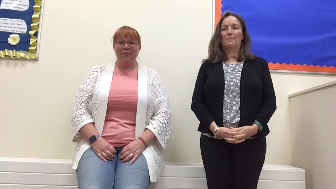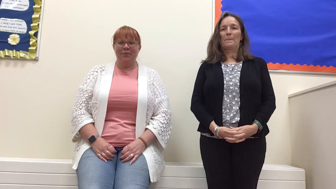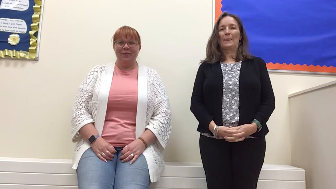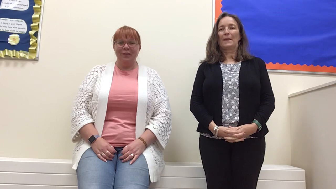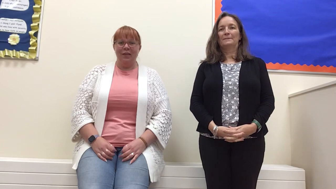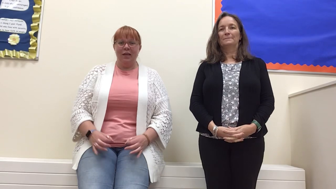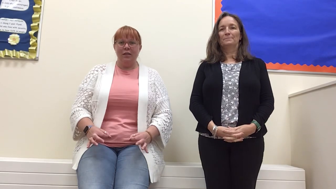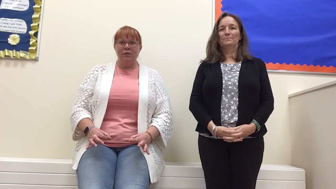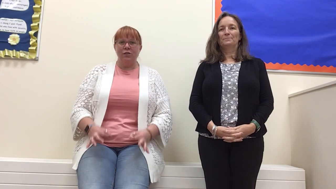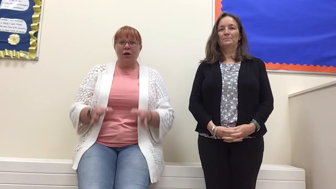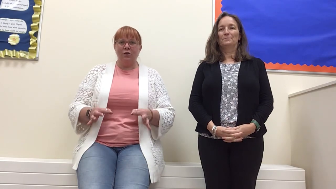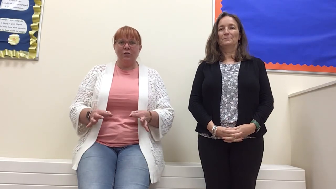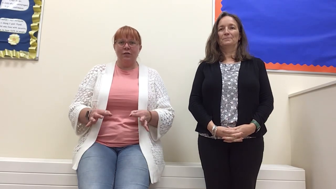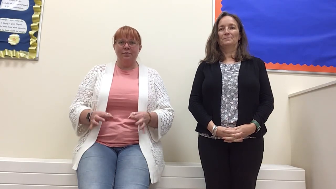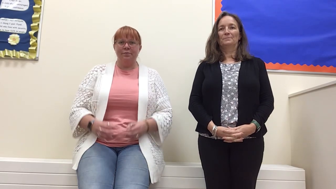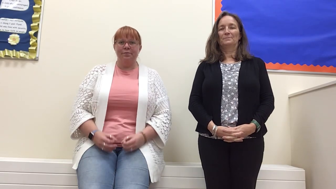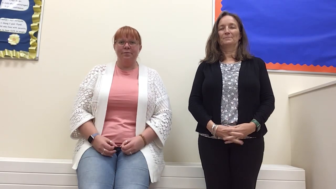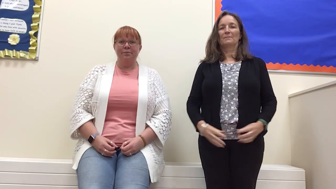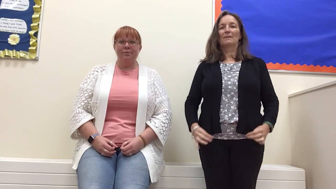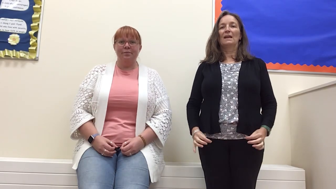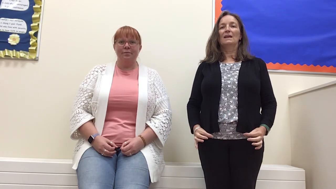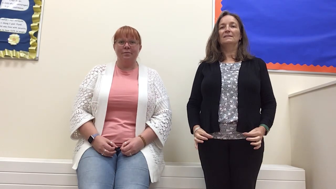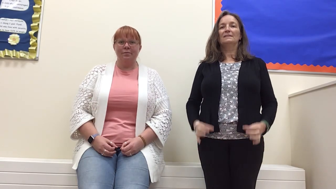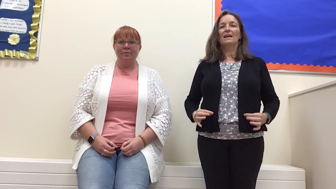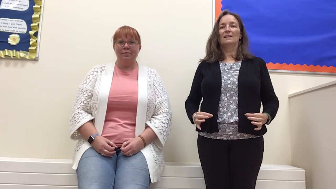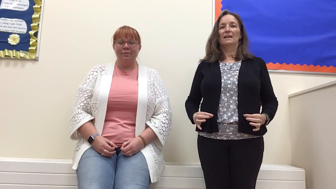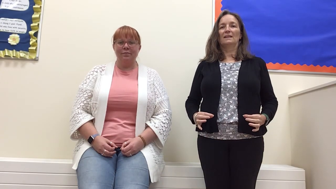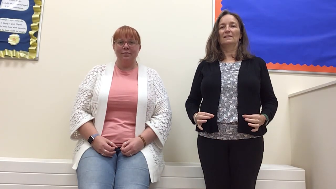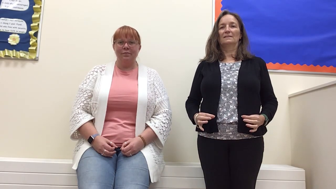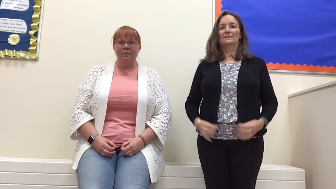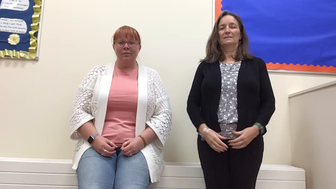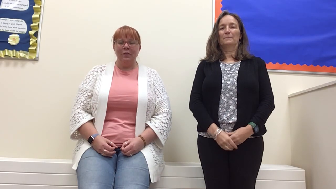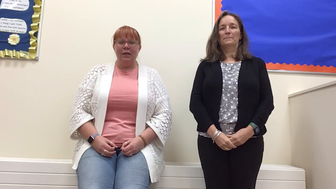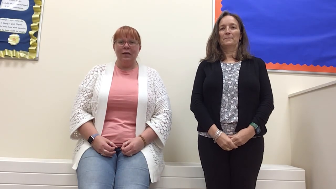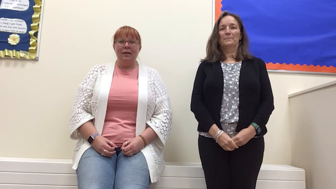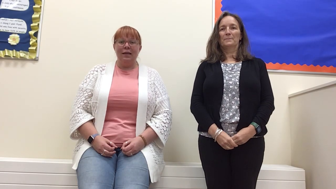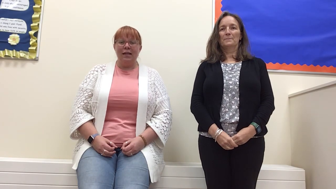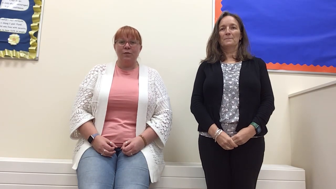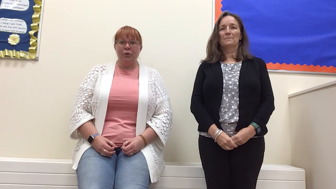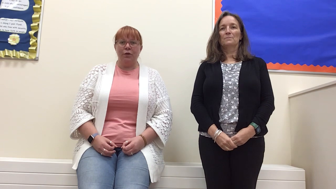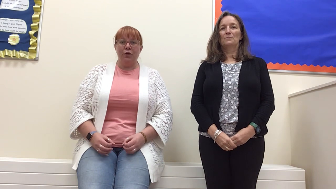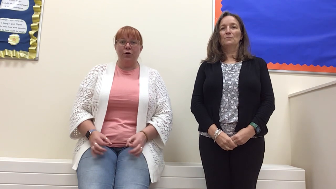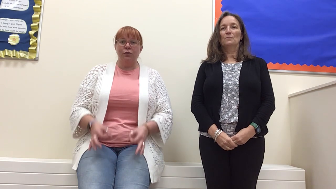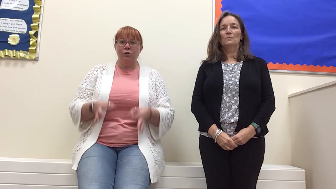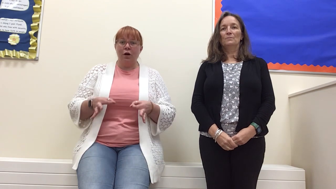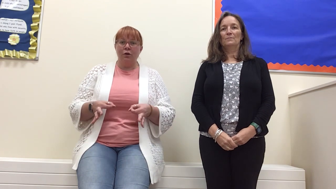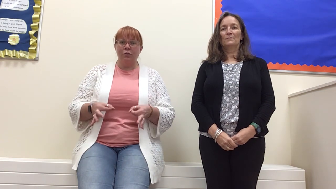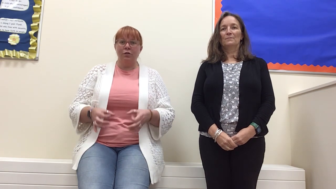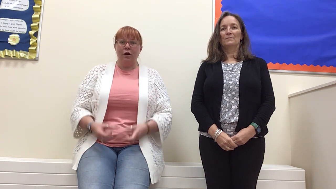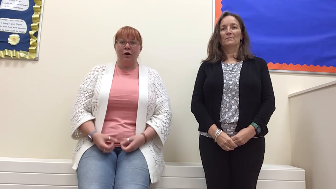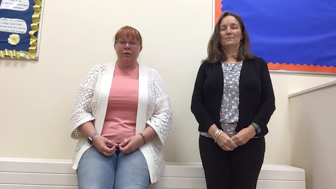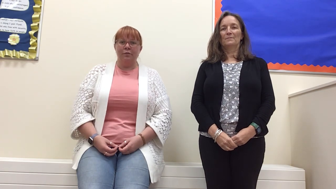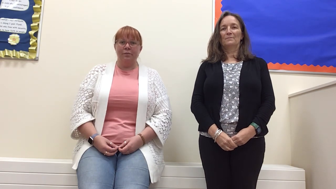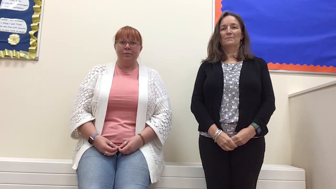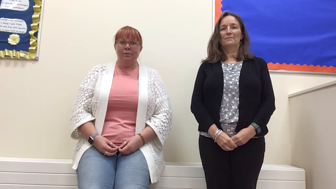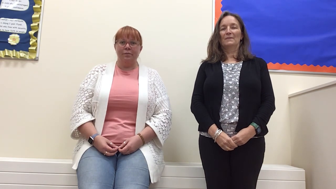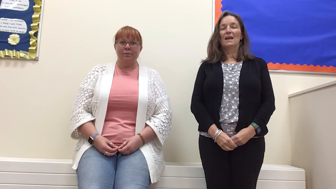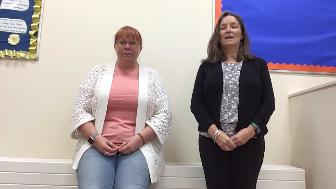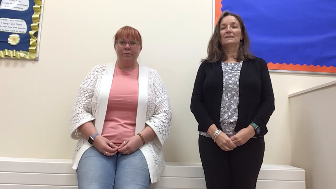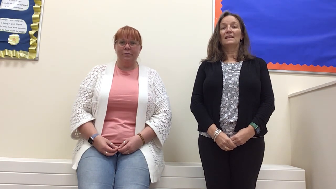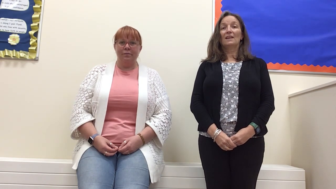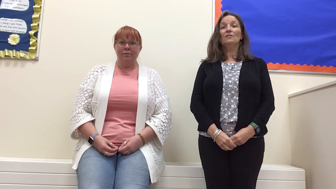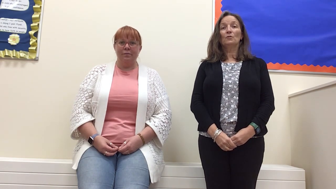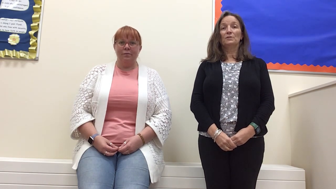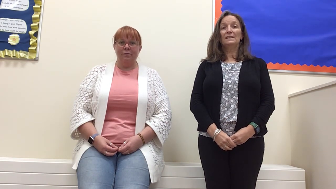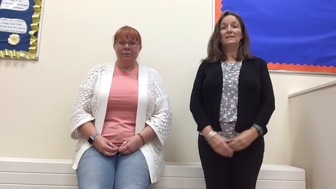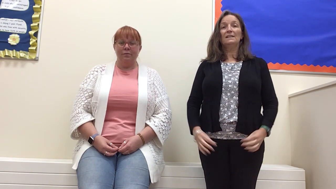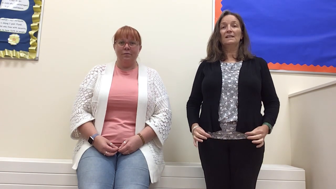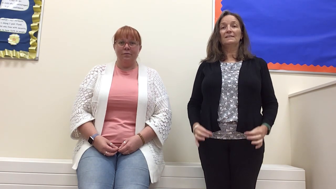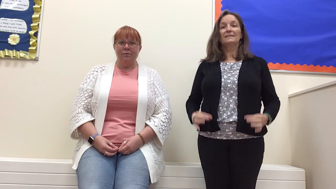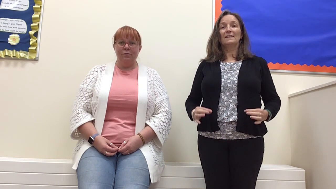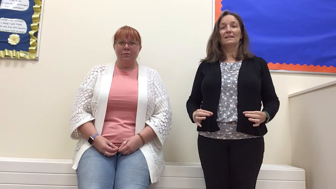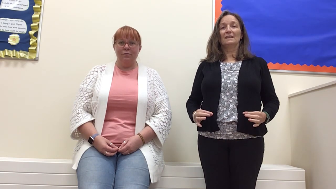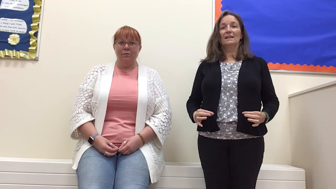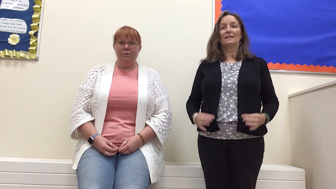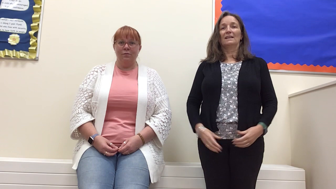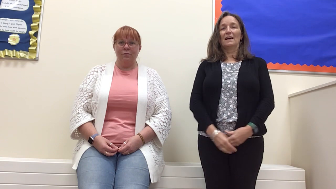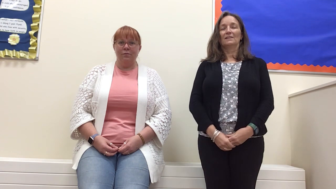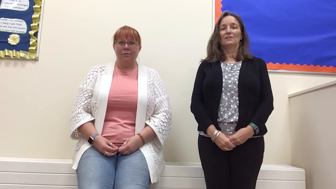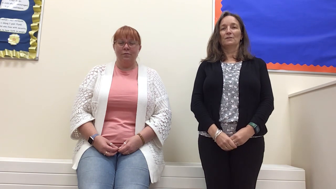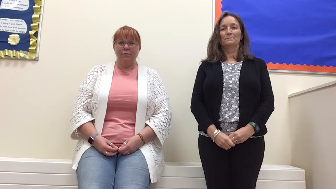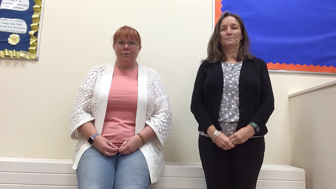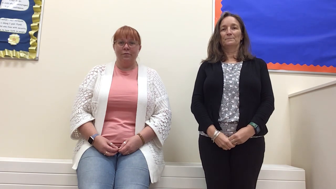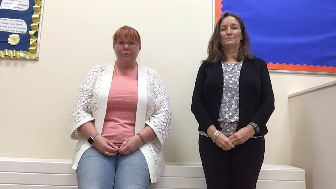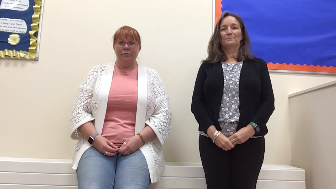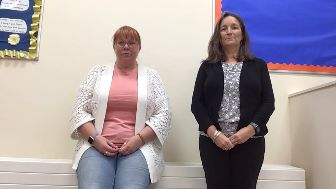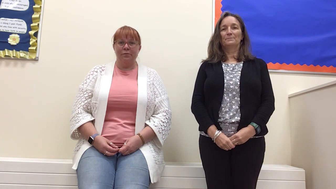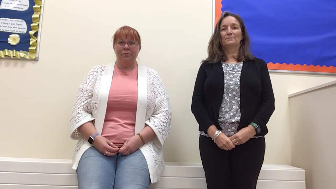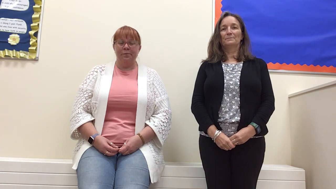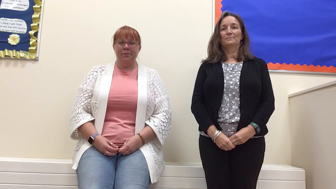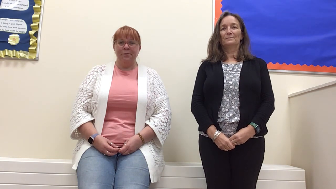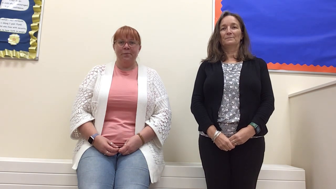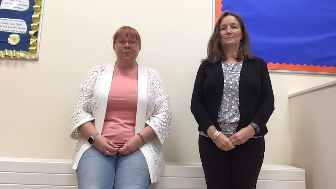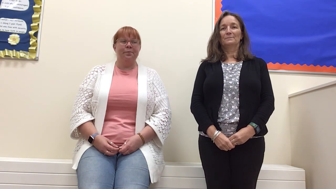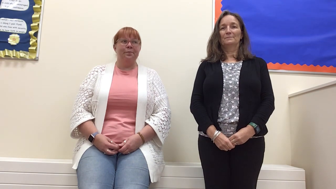Sanau